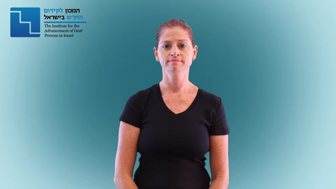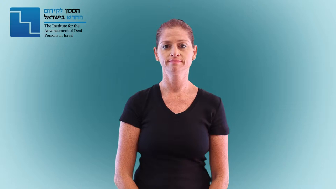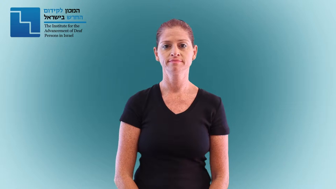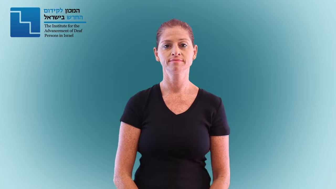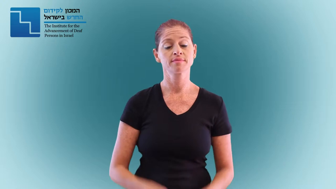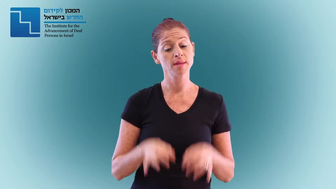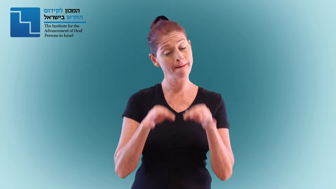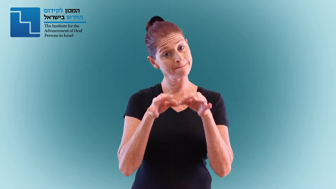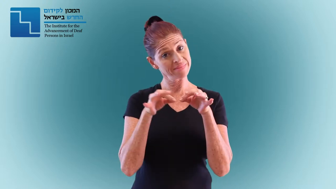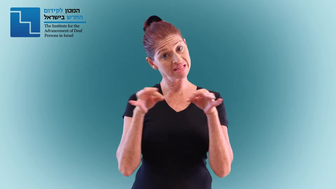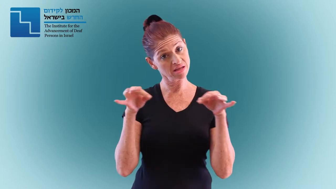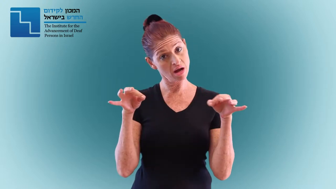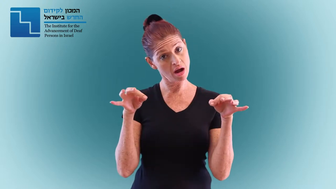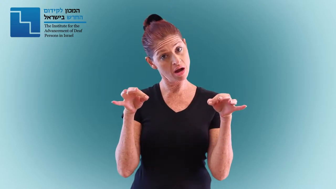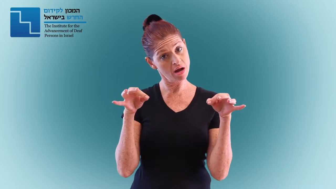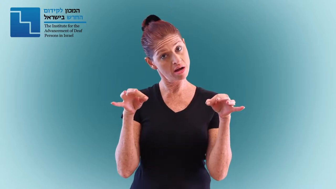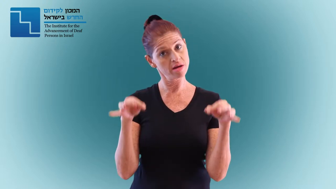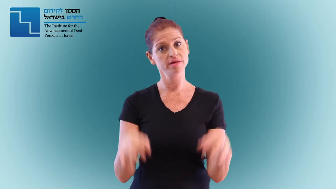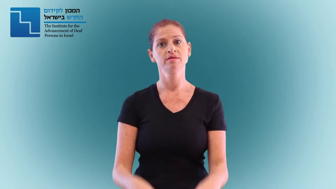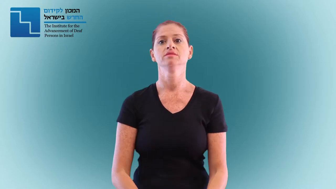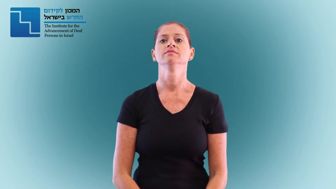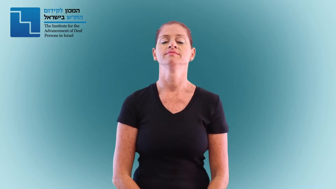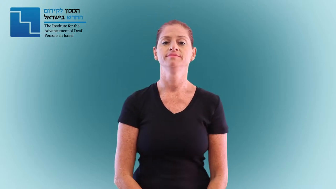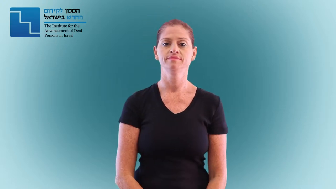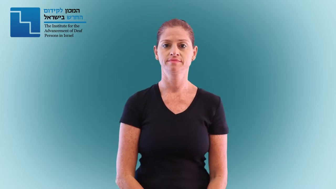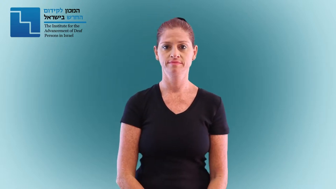מידה